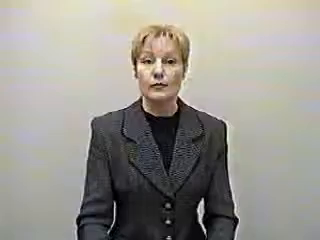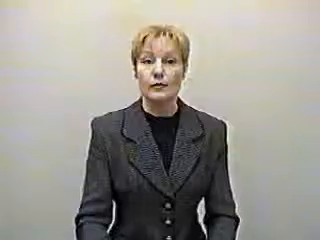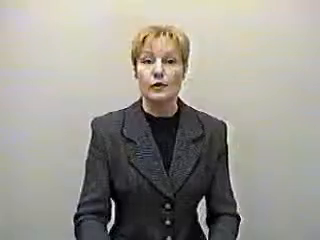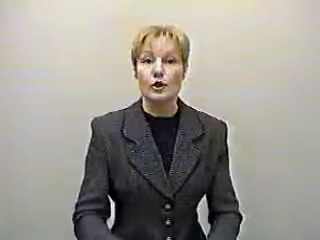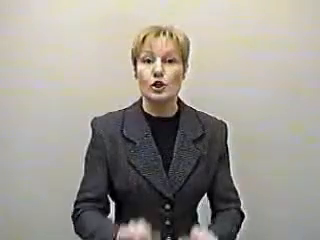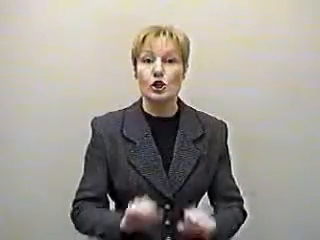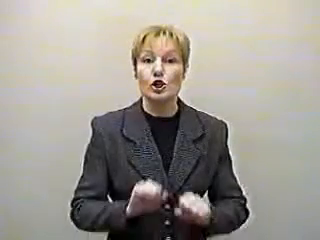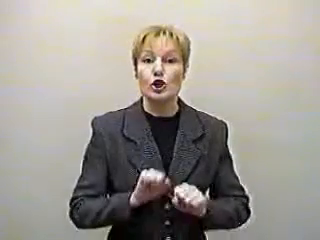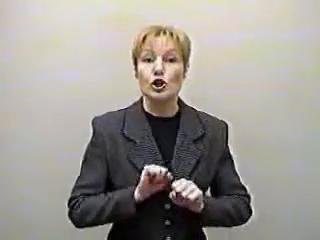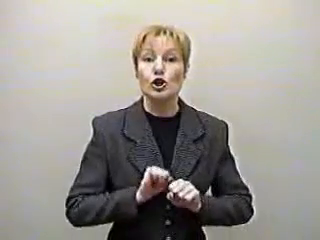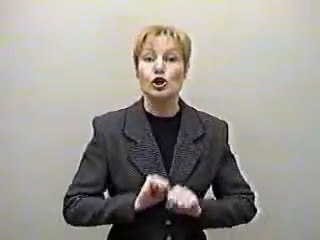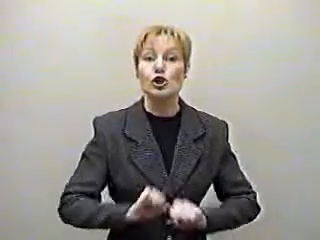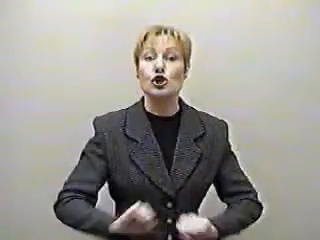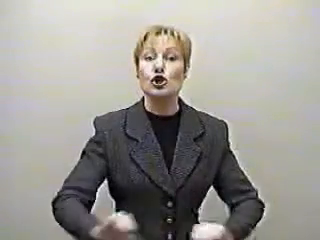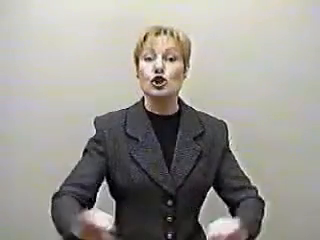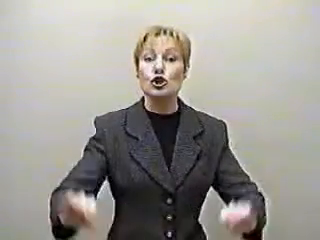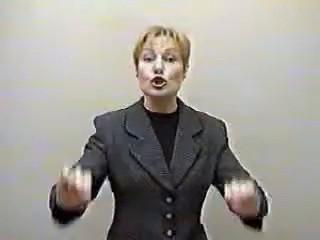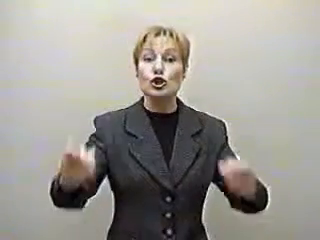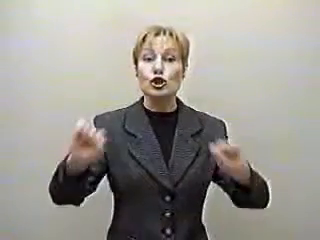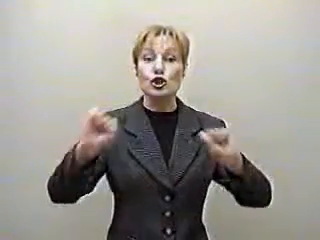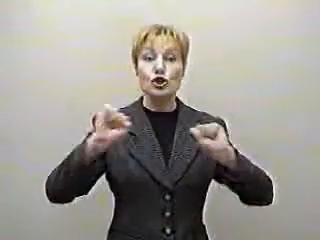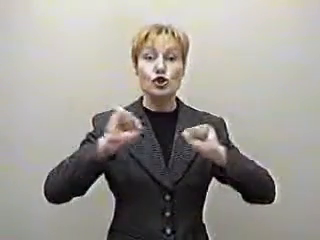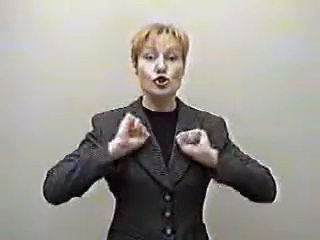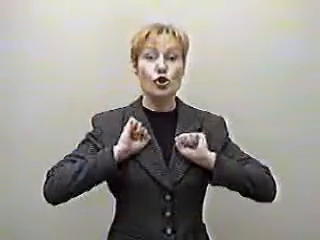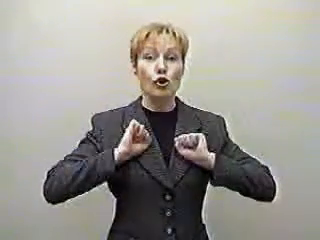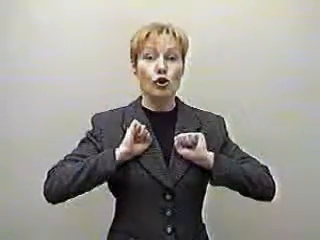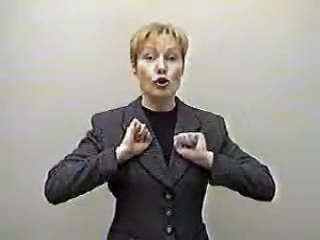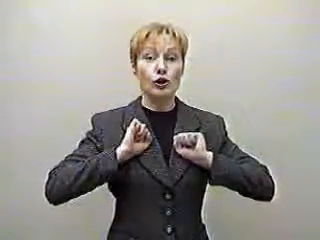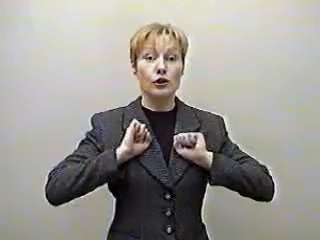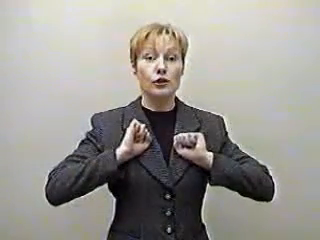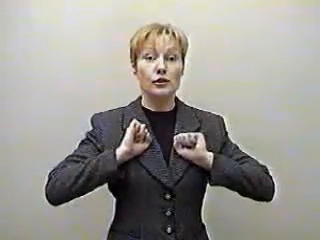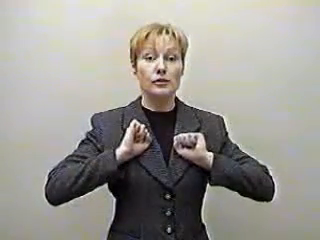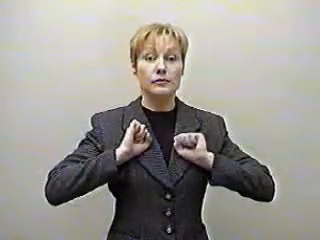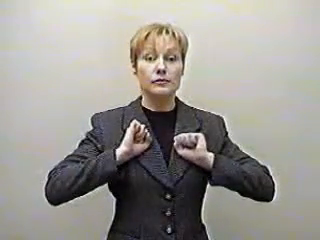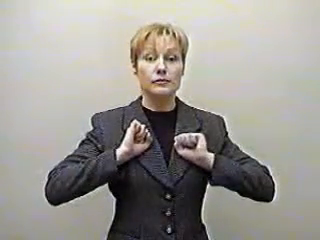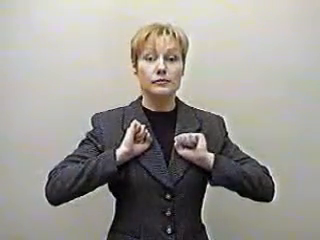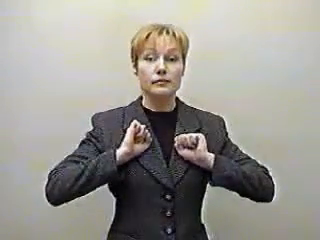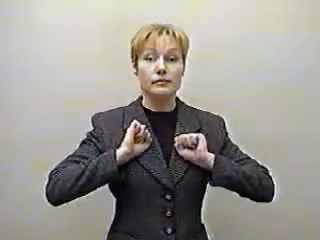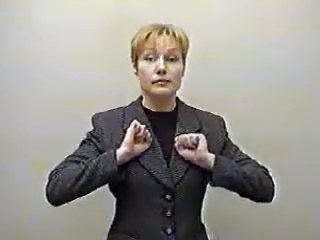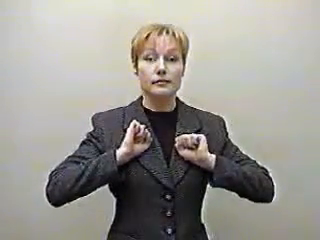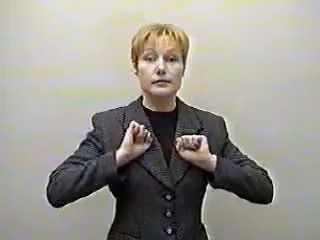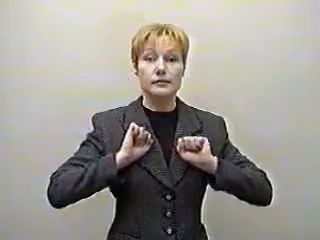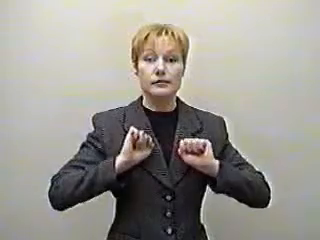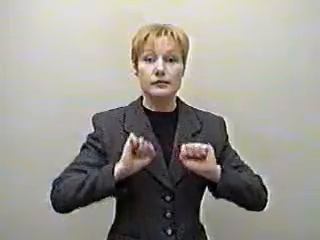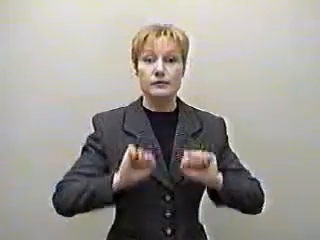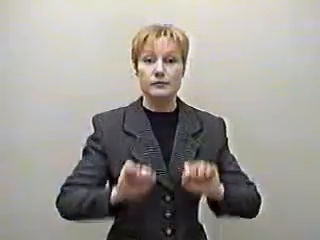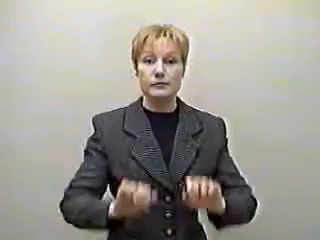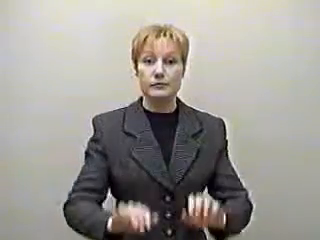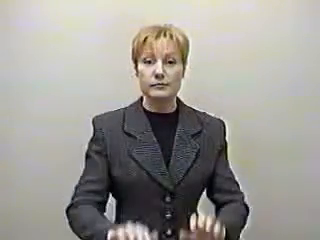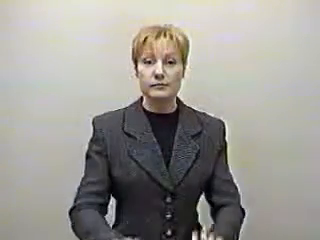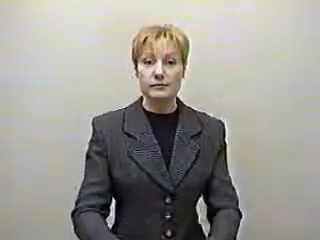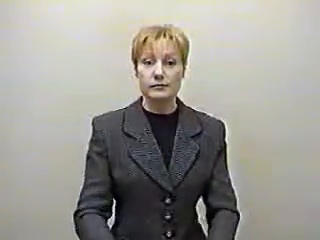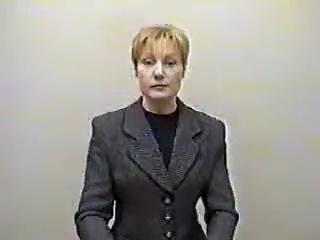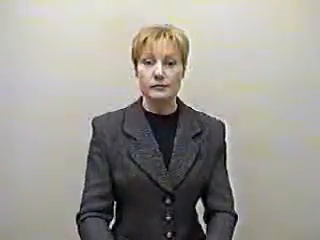шок